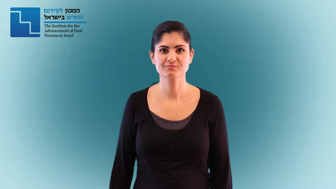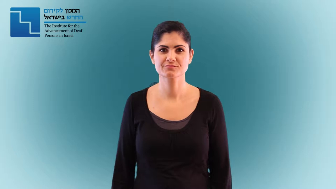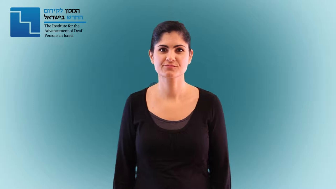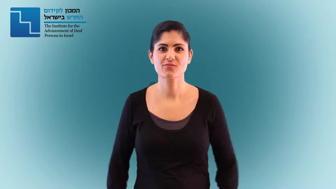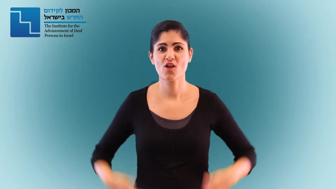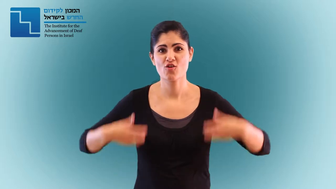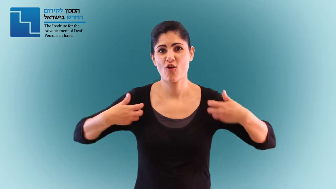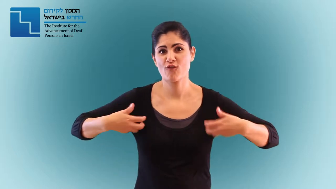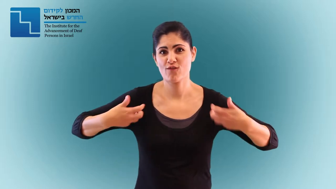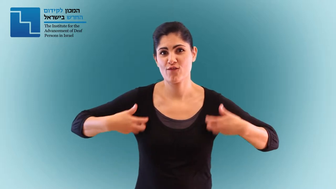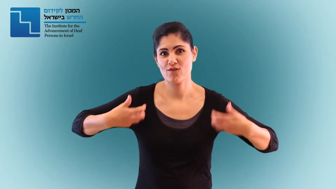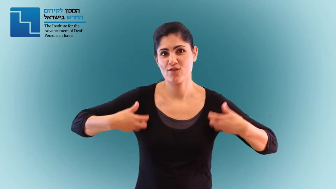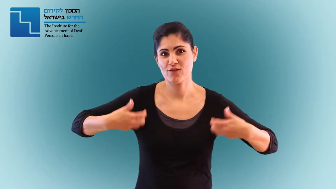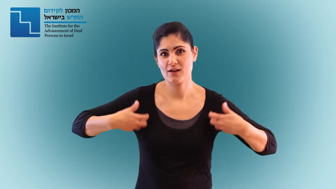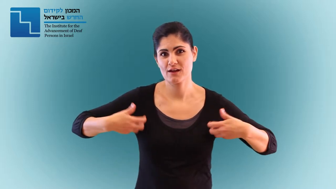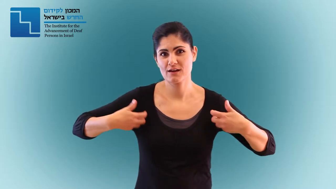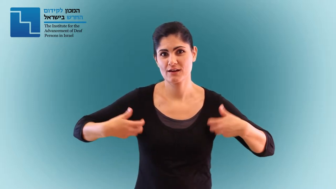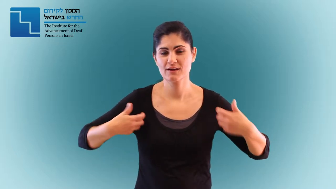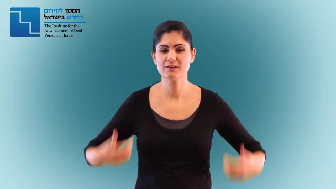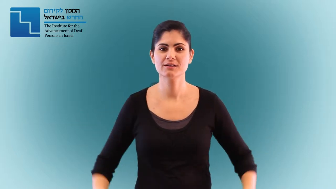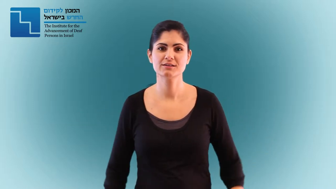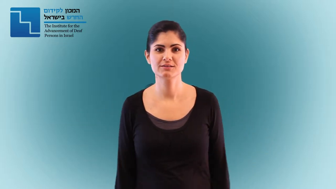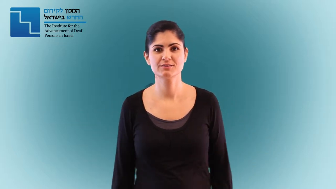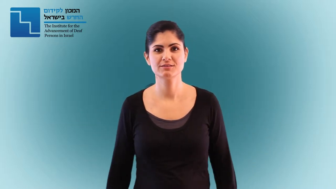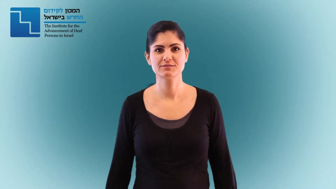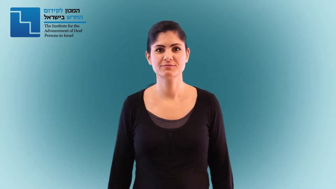קוף